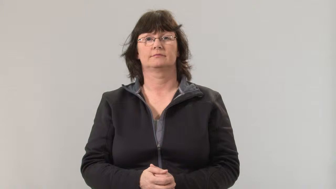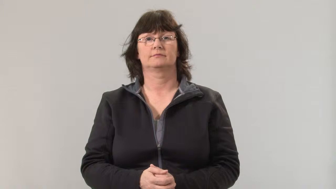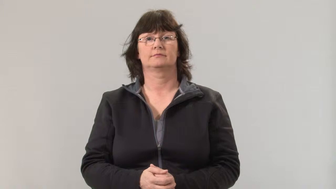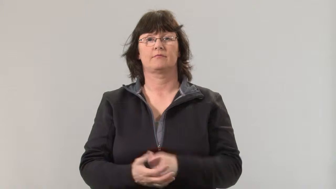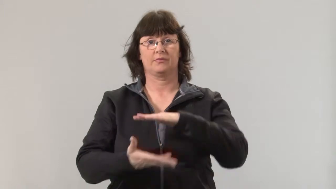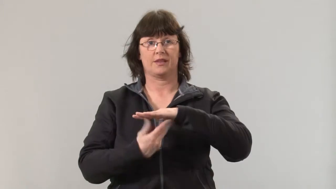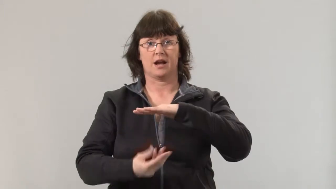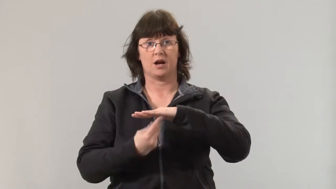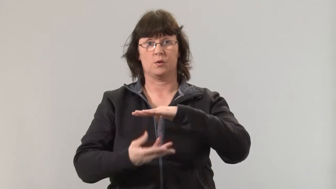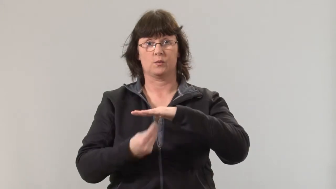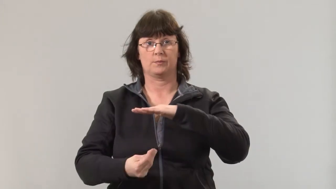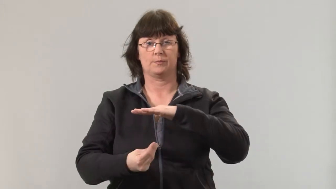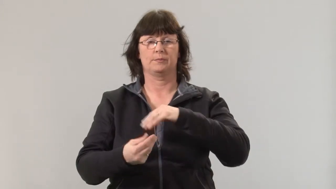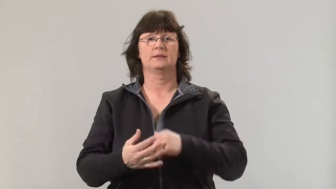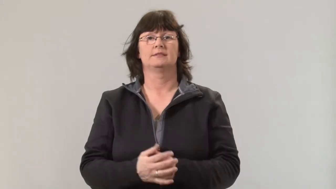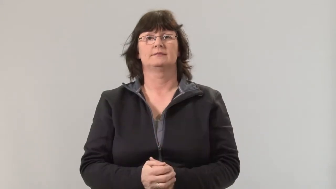Taka upp